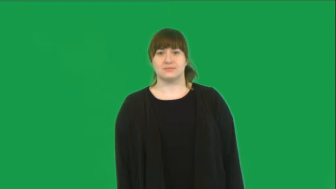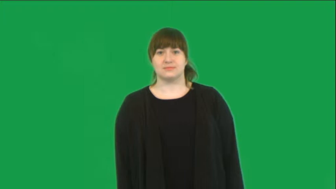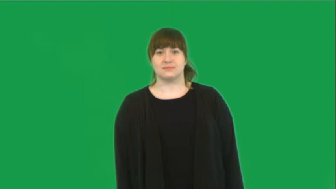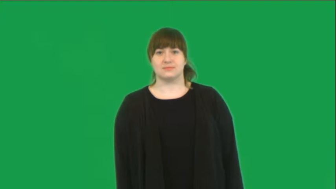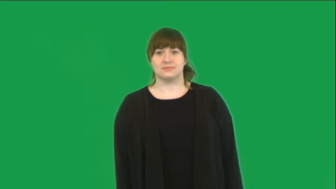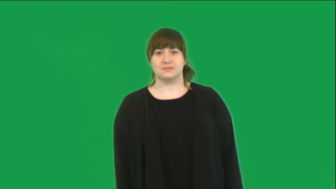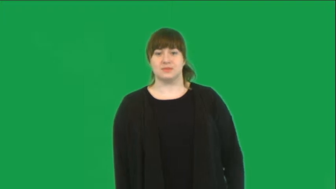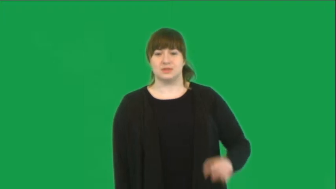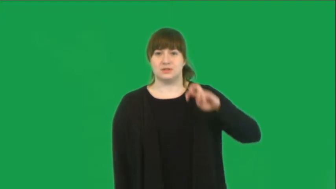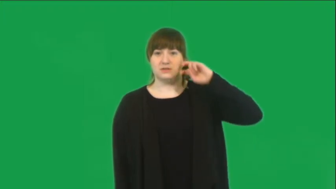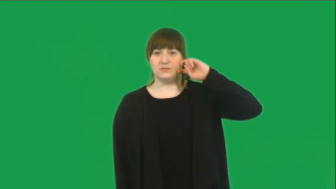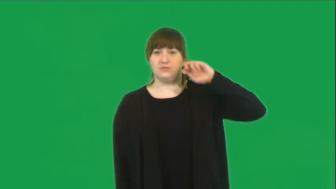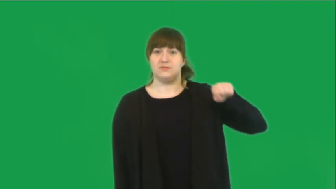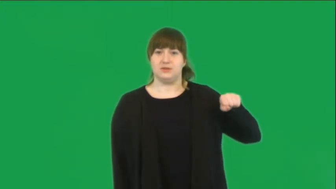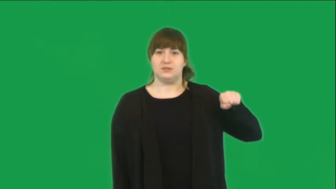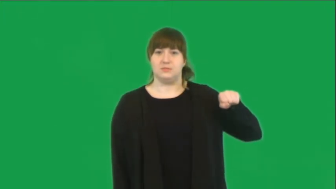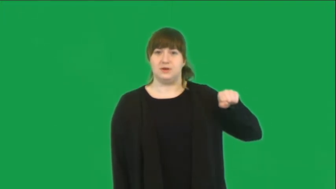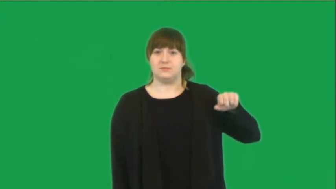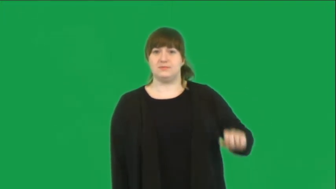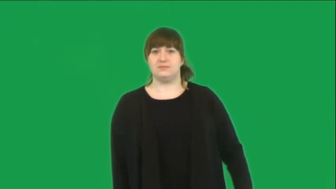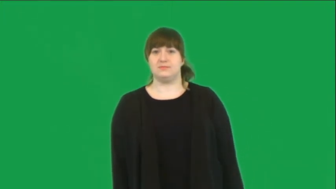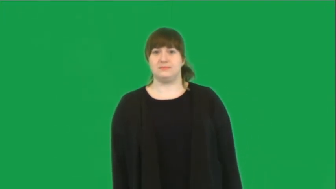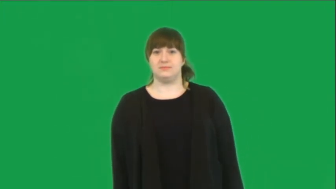wyrwanie zęba